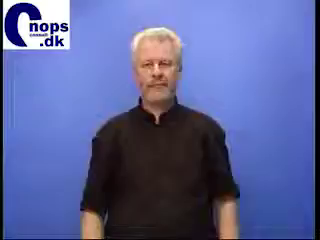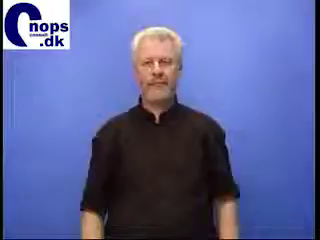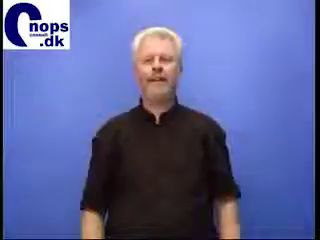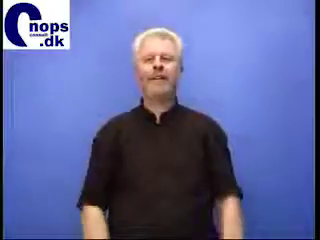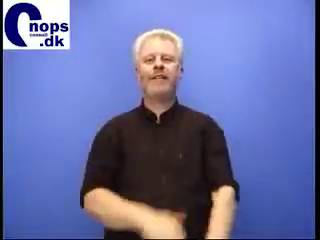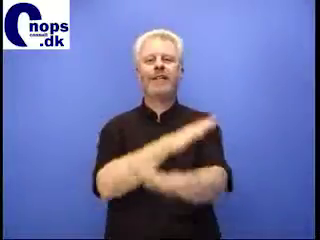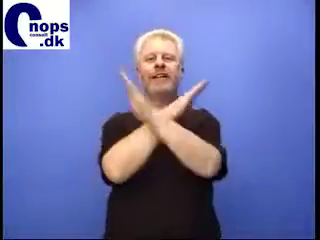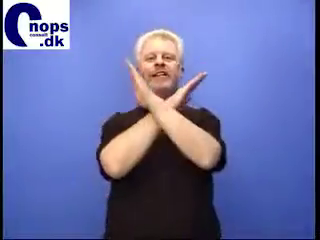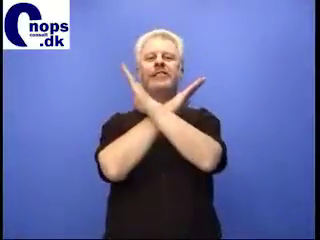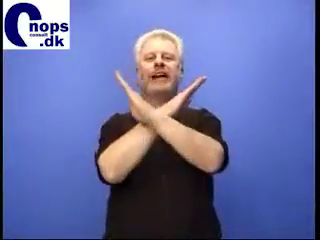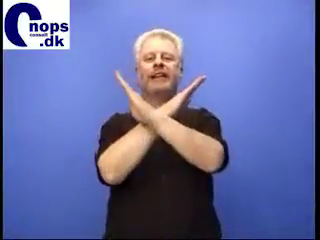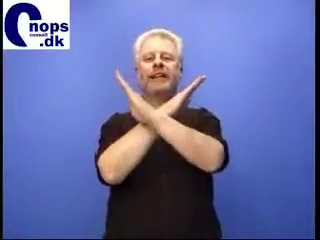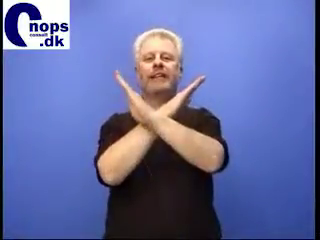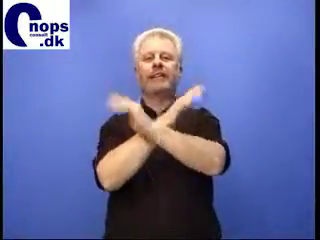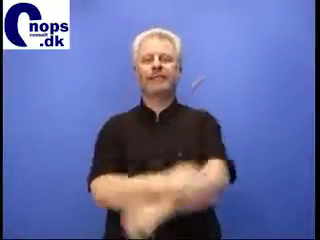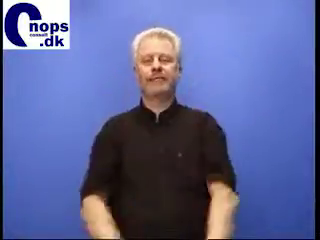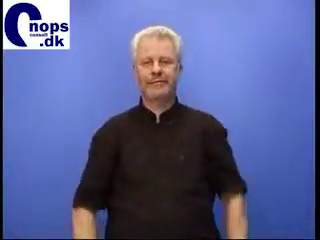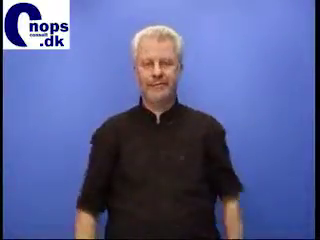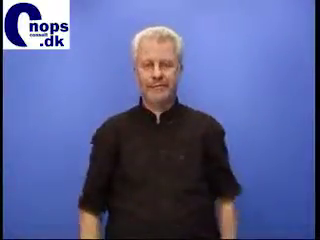taxa